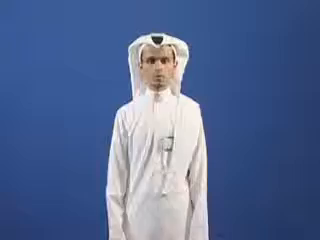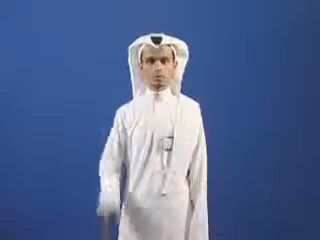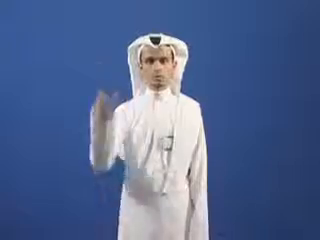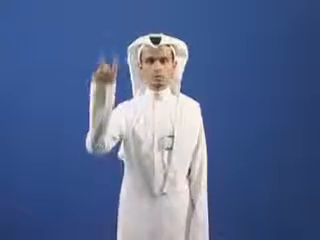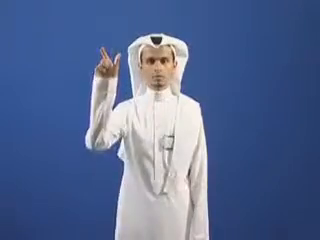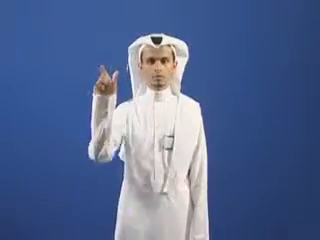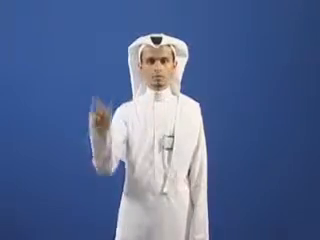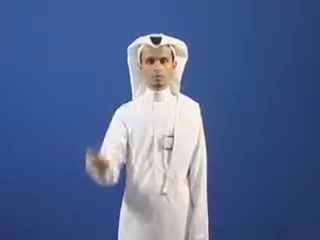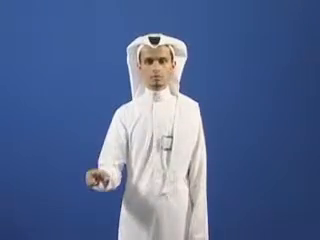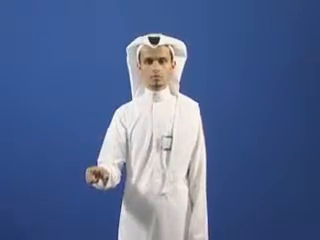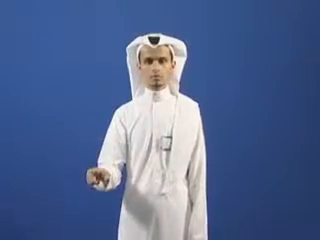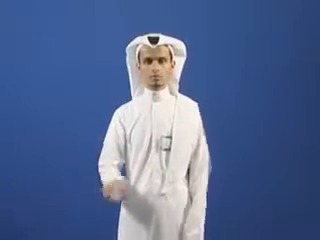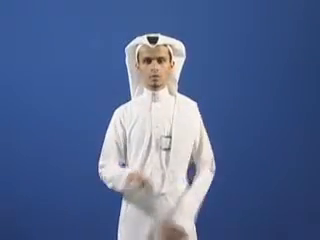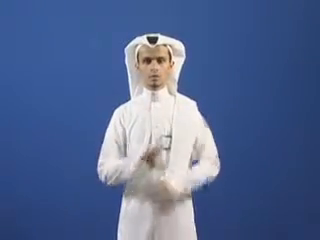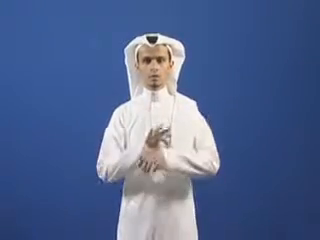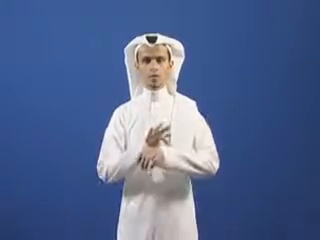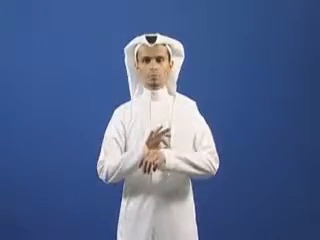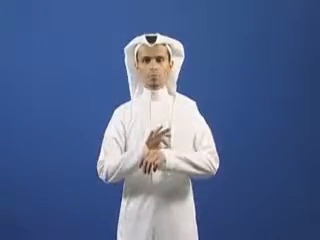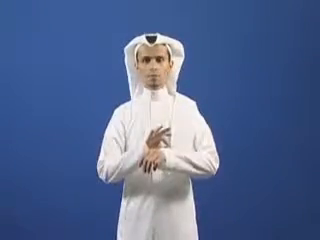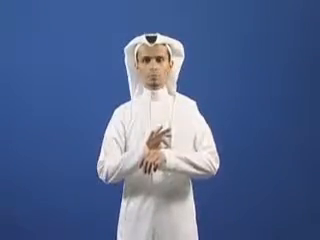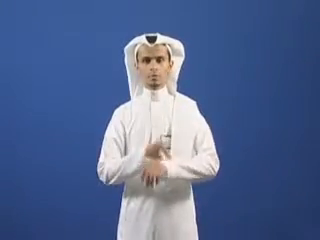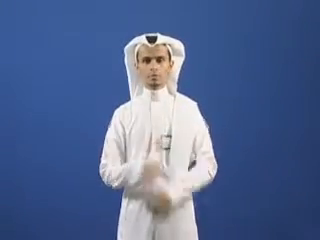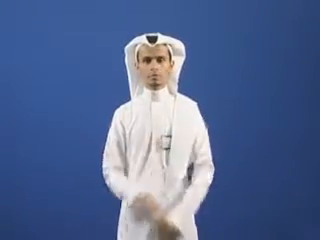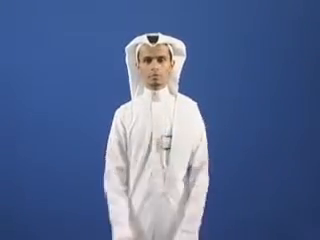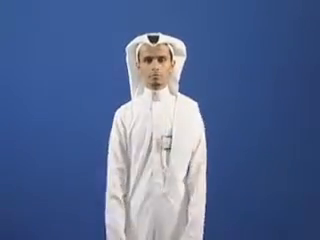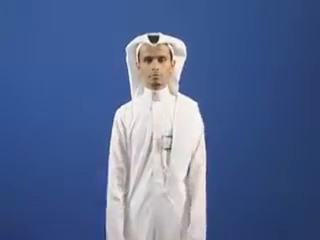طبيب